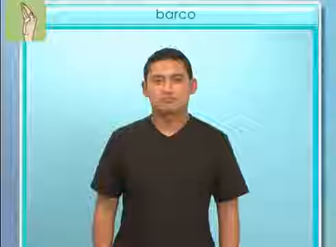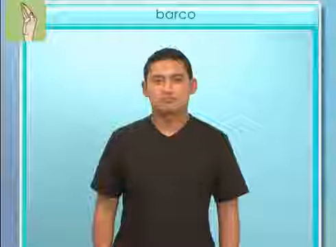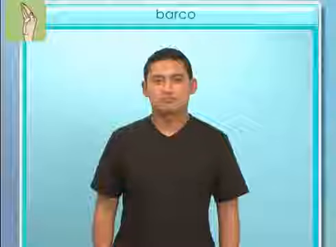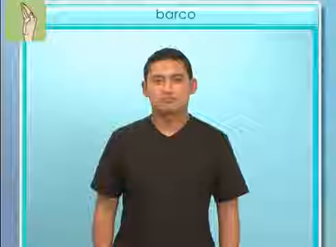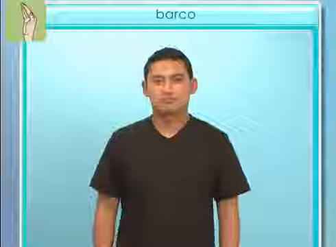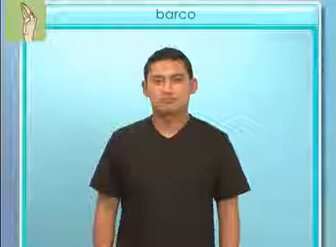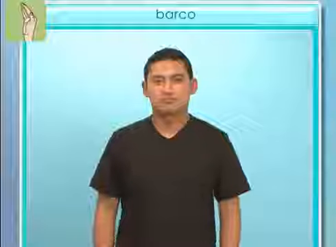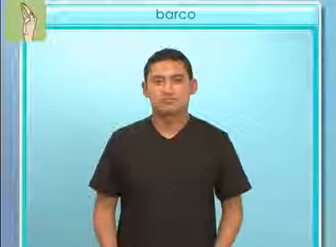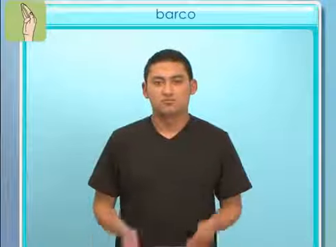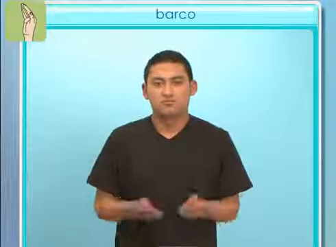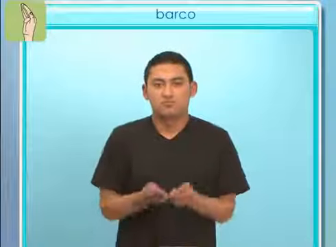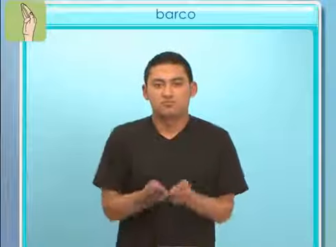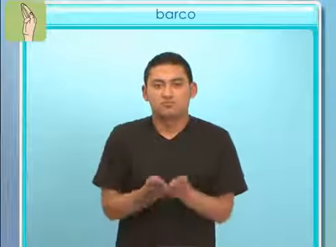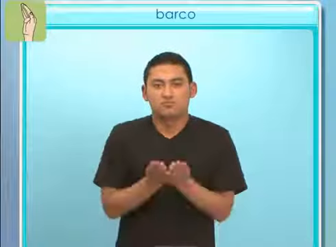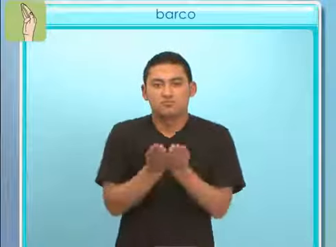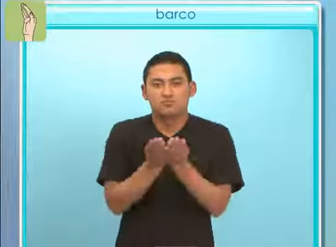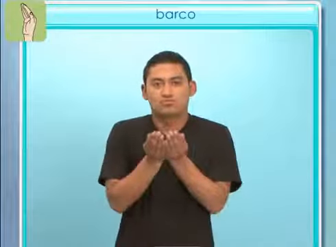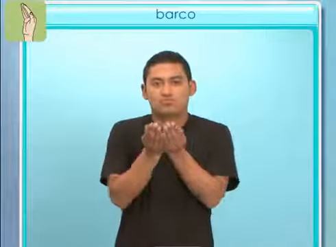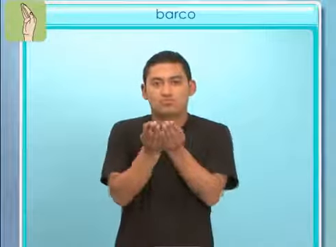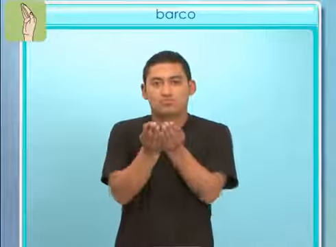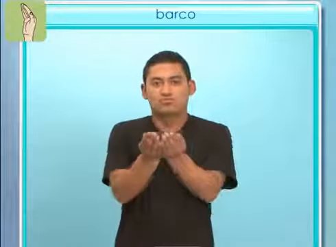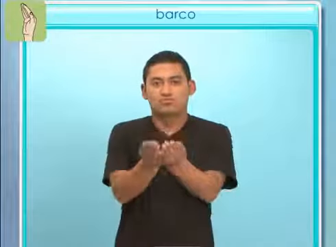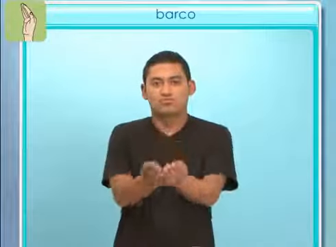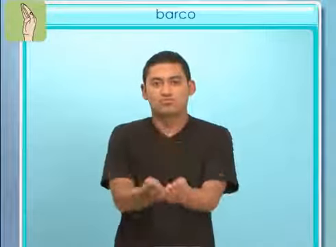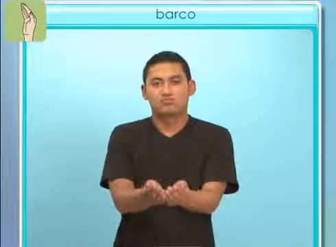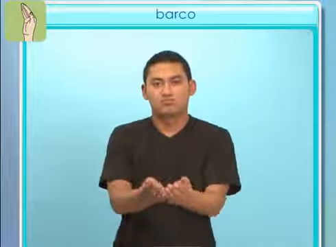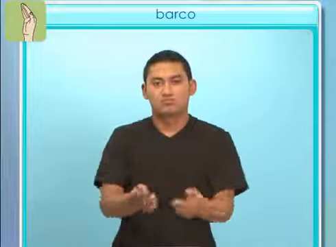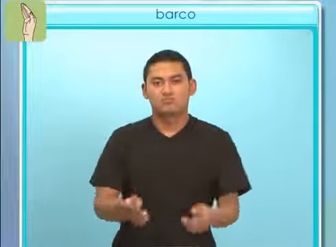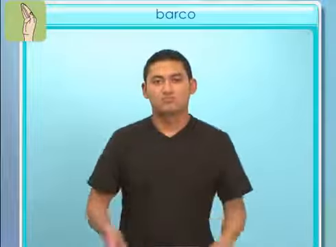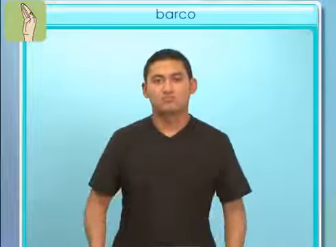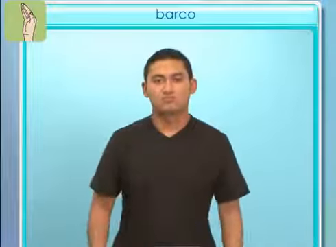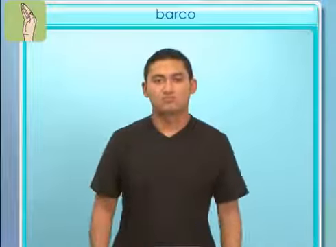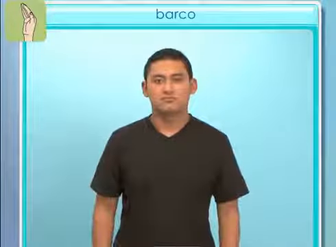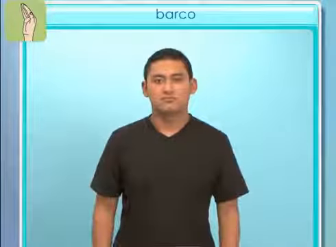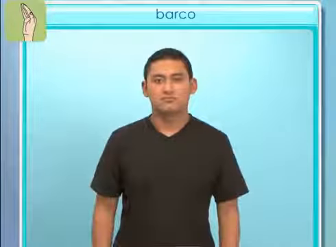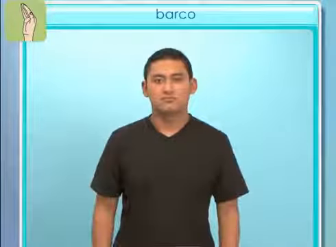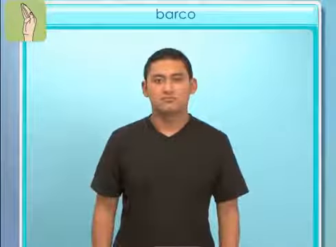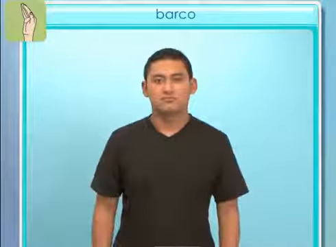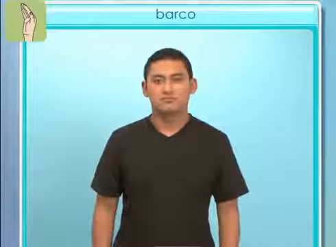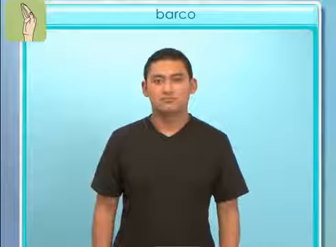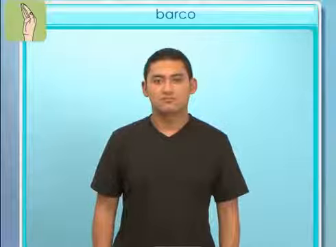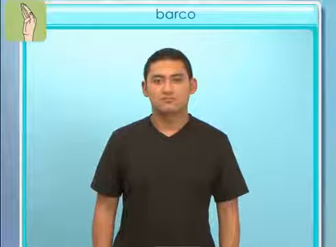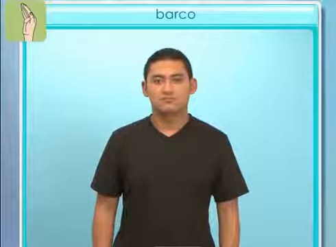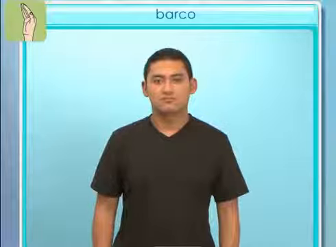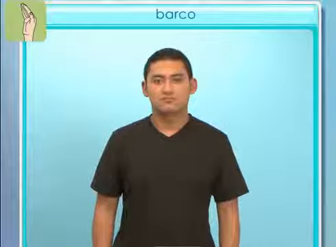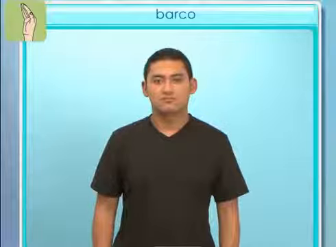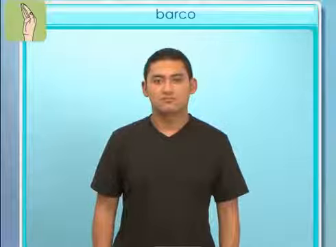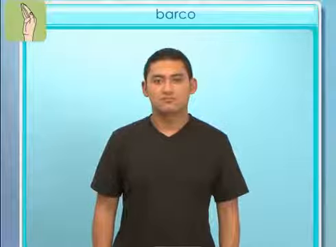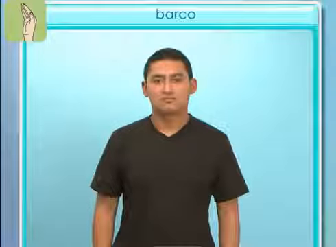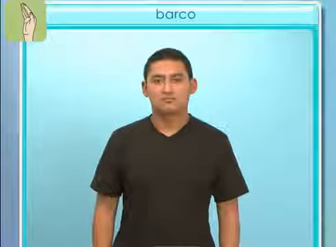BARCO